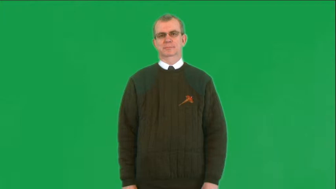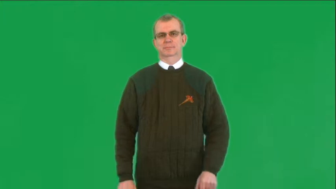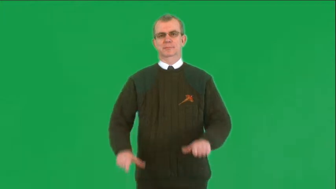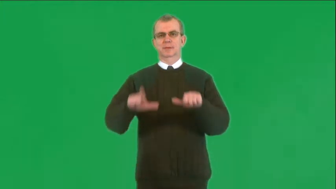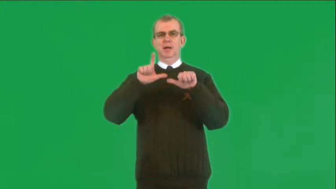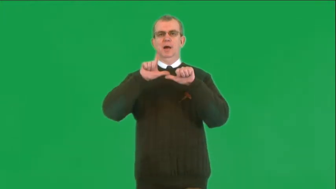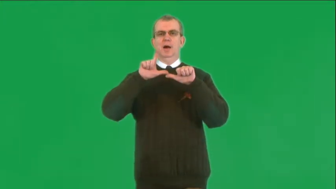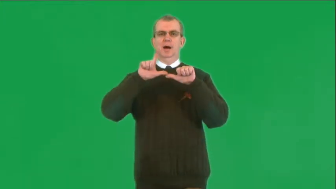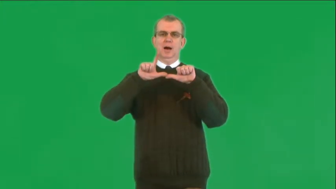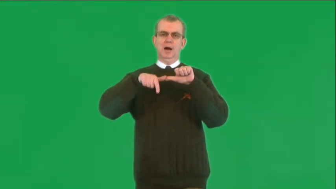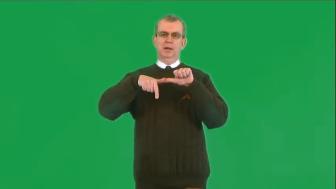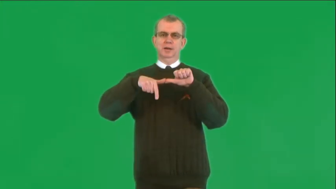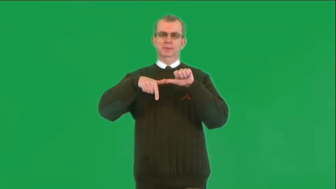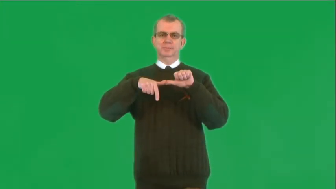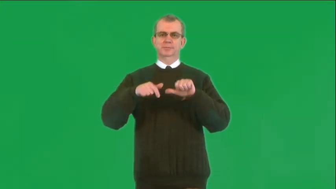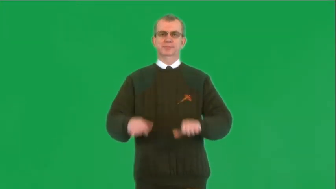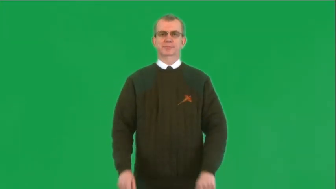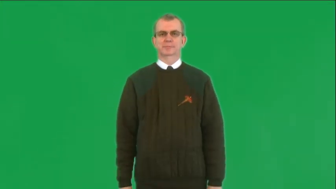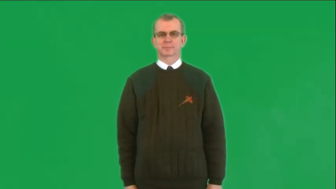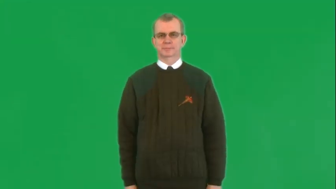ale